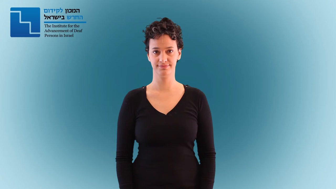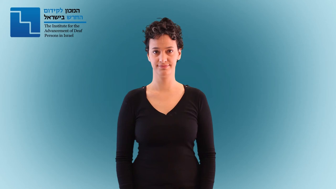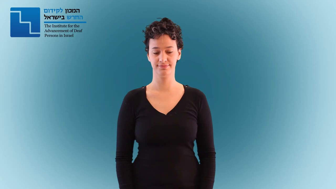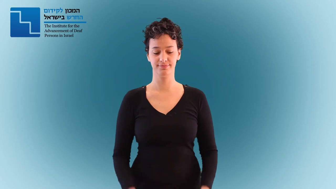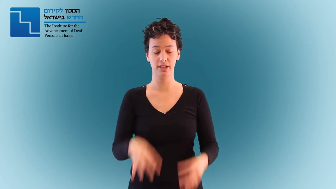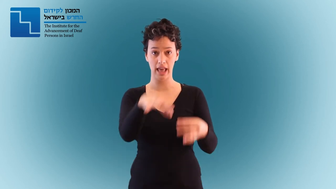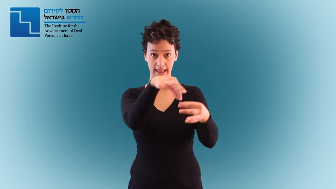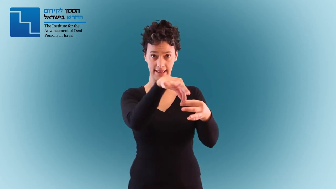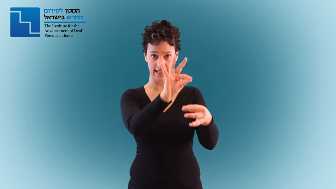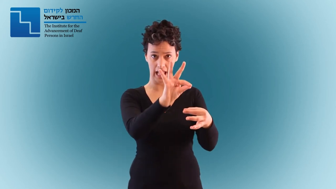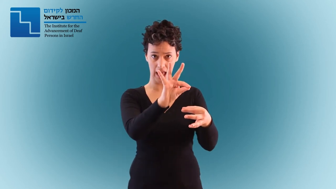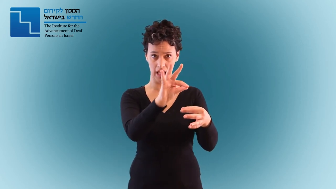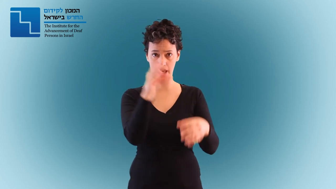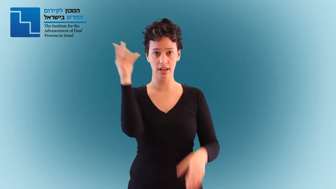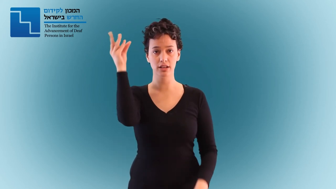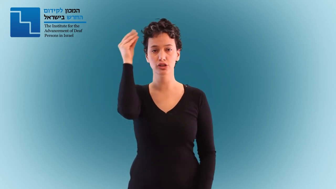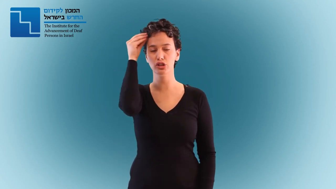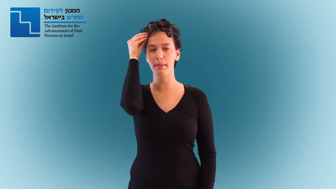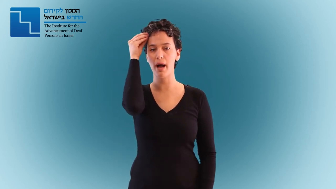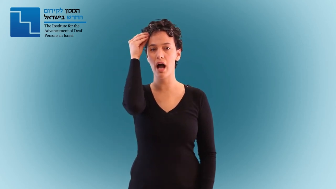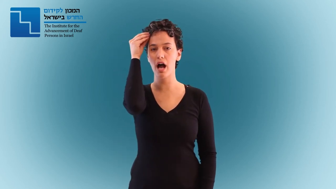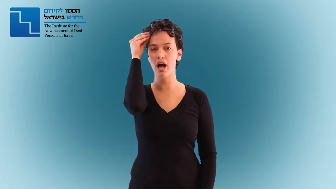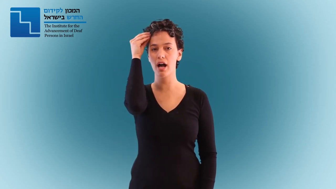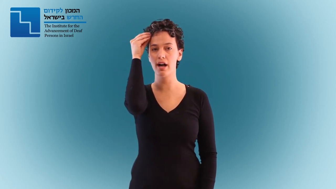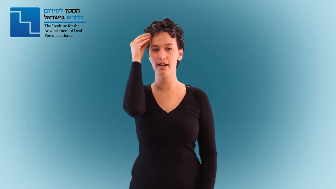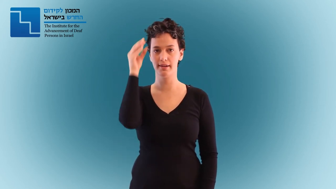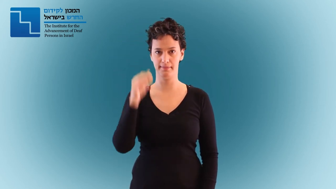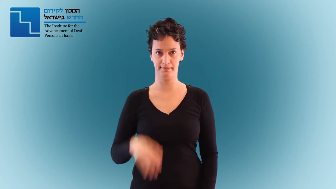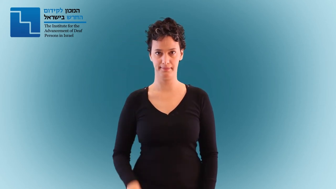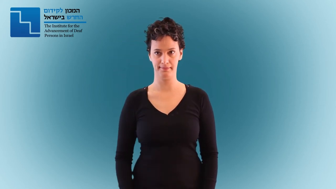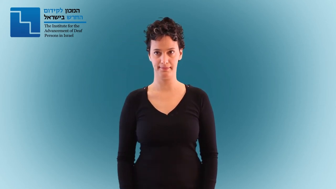נר נשמה